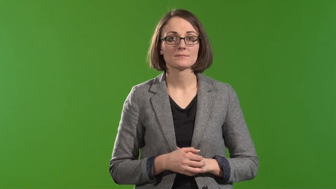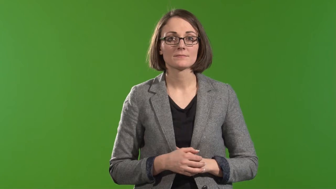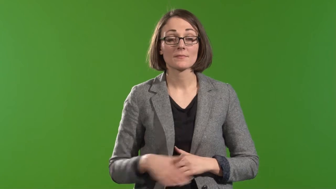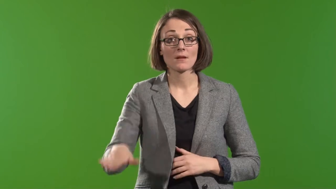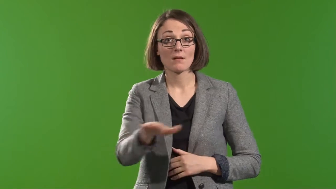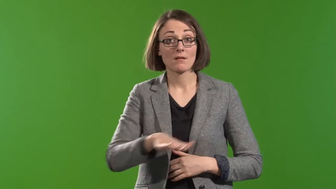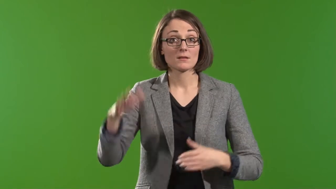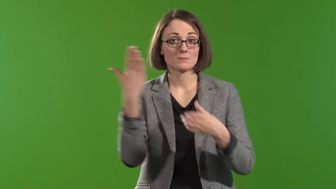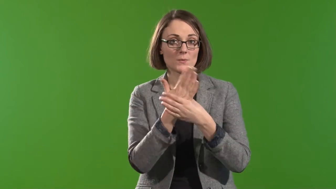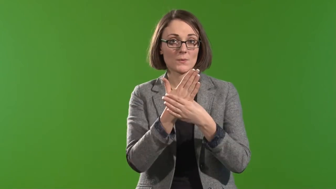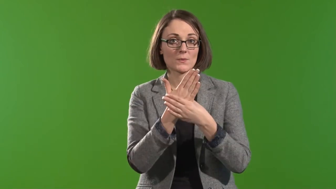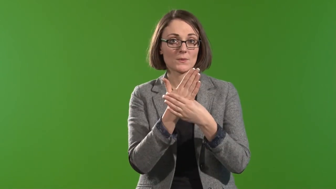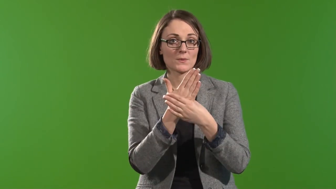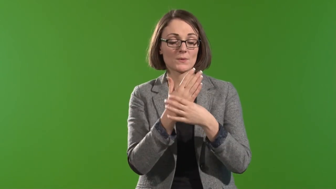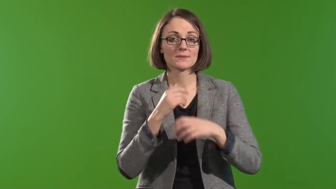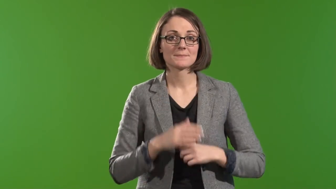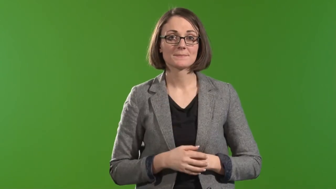Landsbankinn